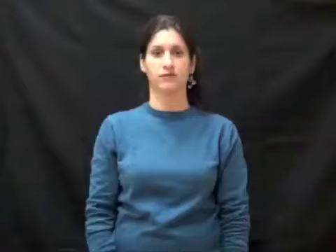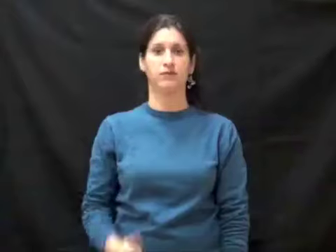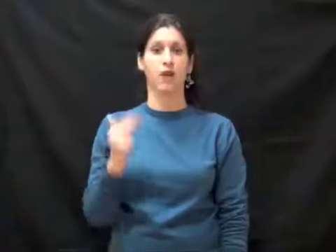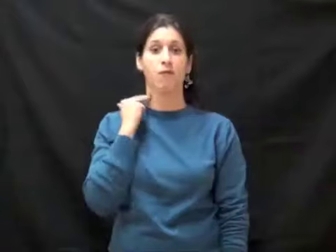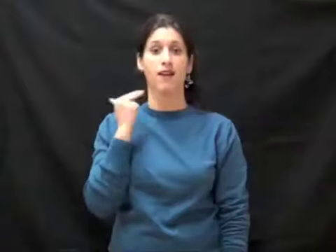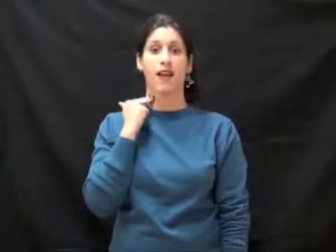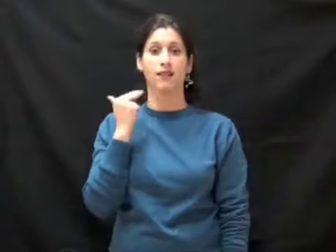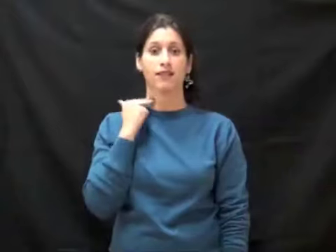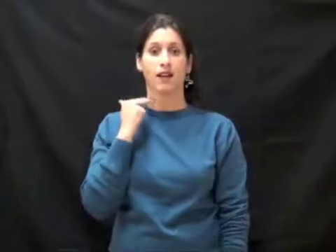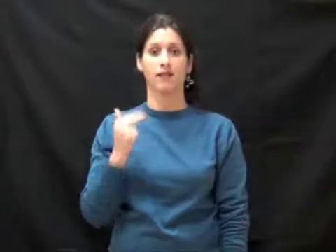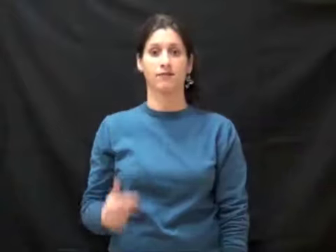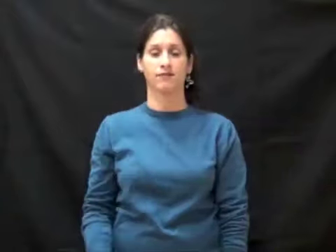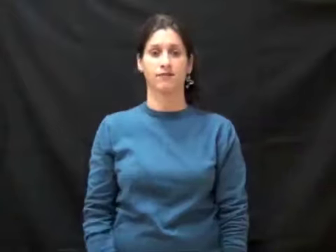Barletta